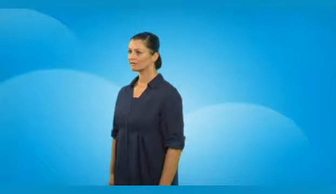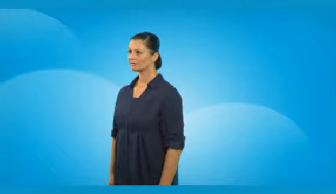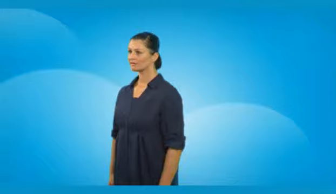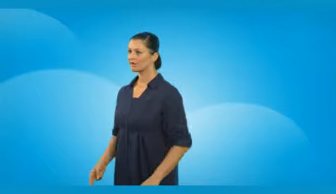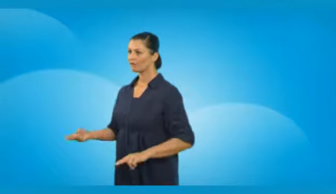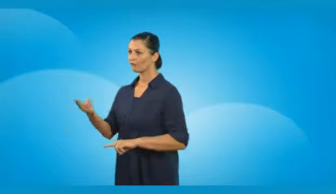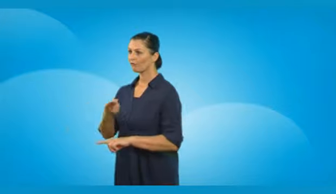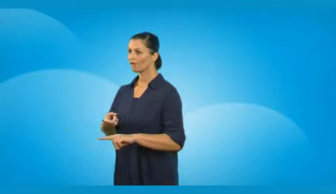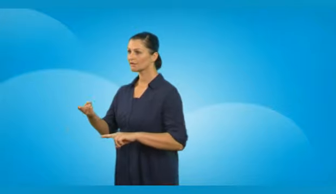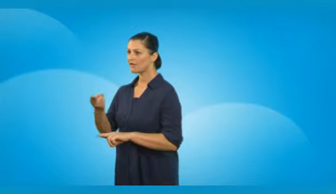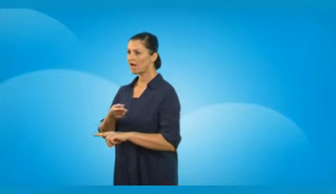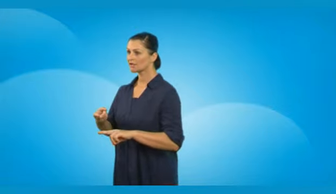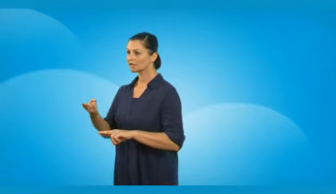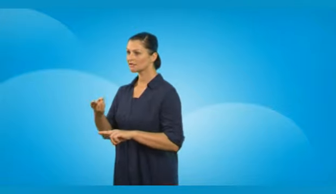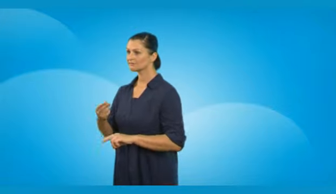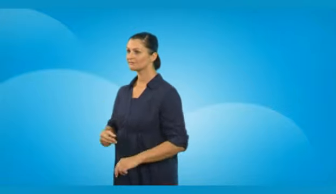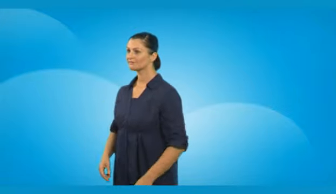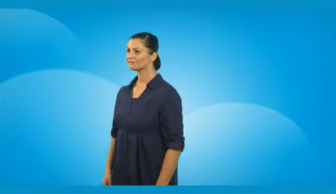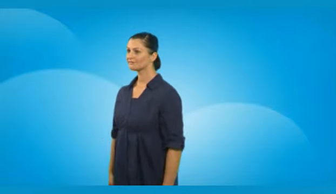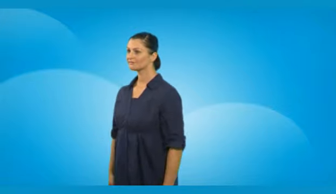Földrajz